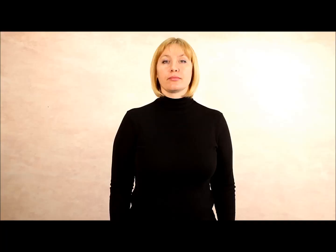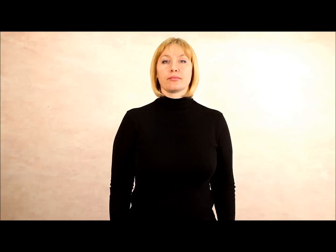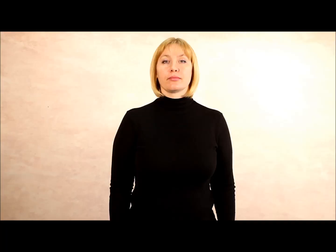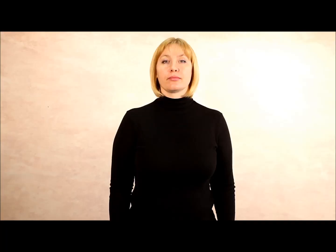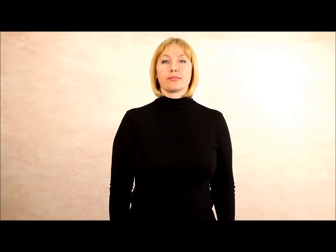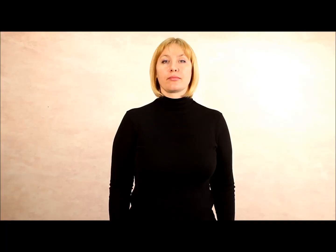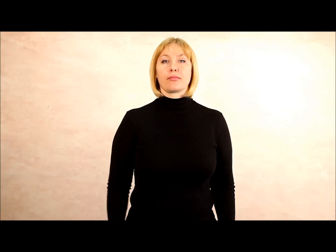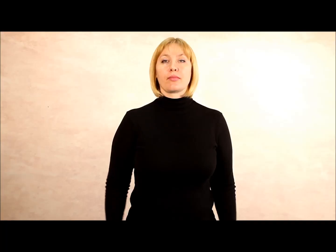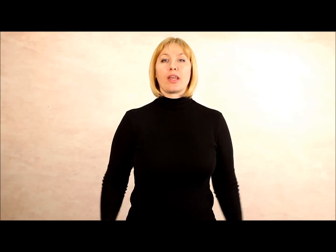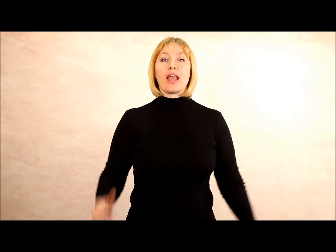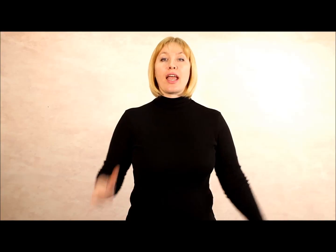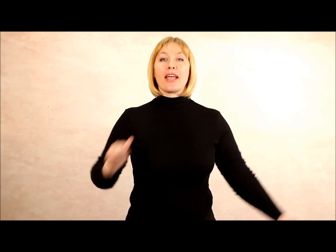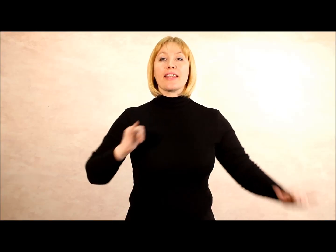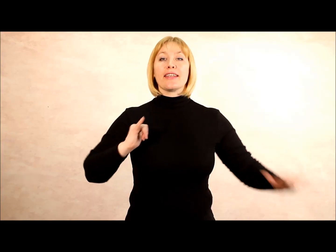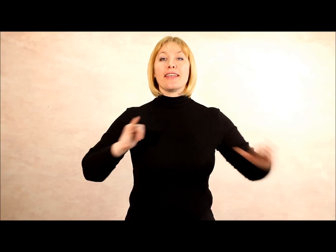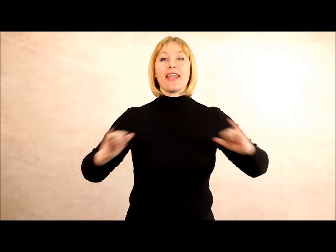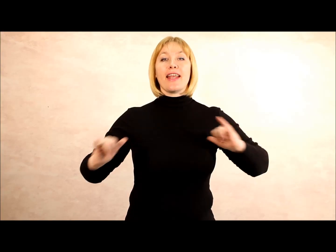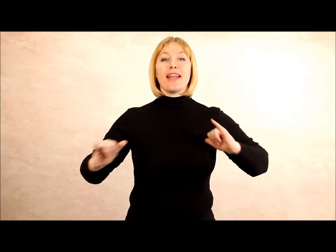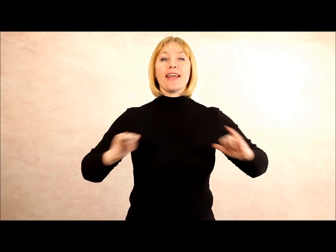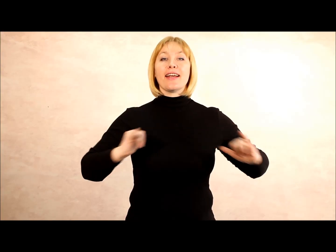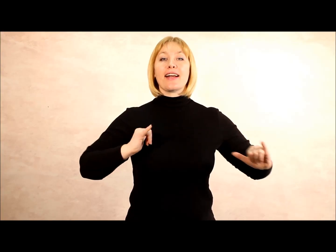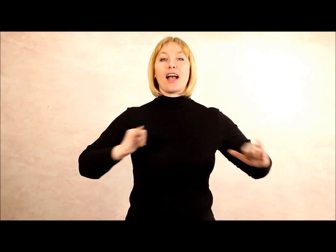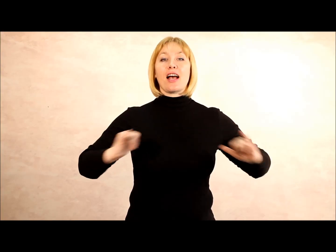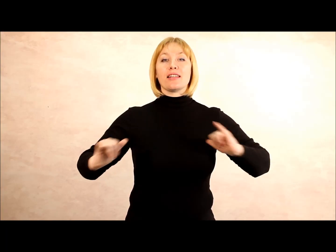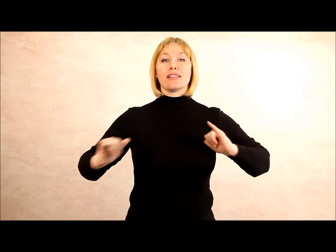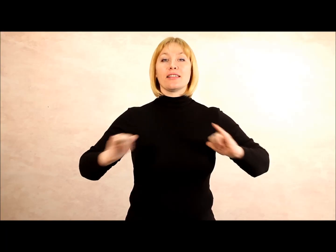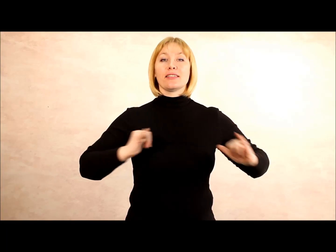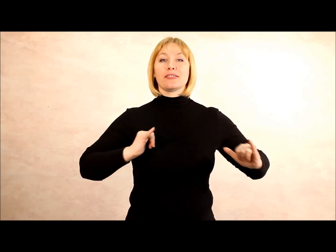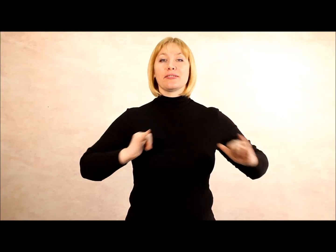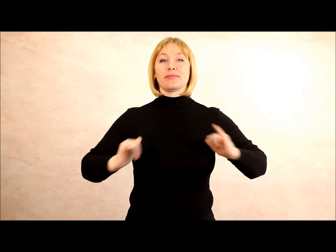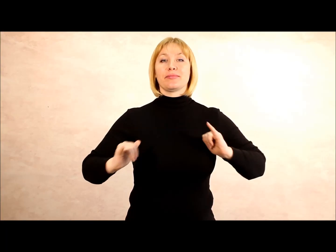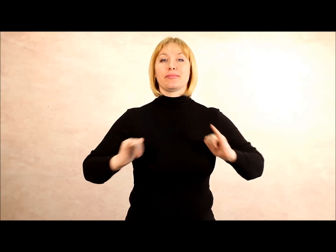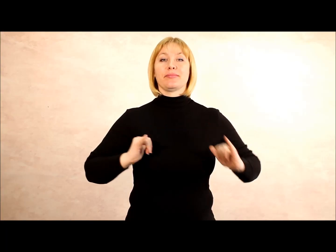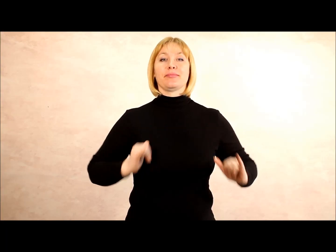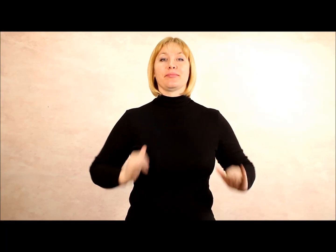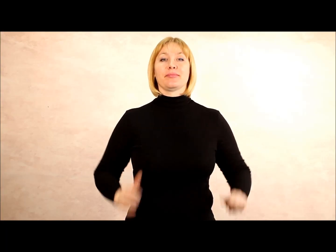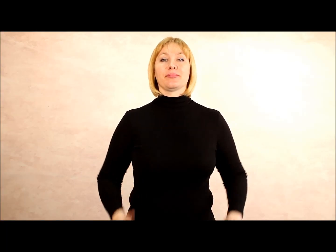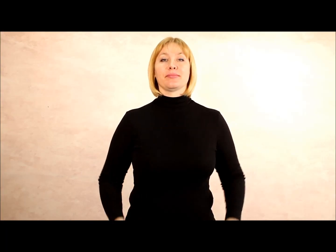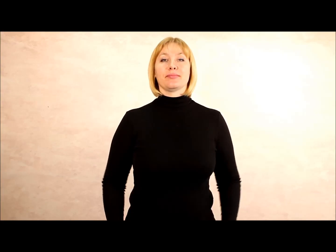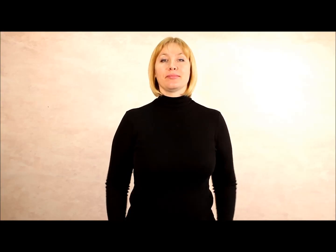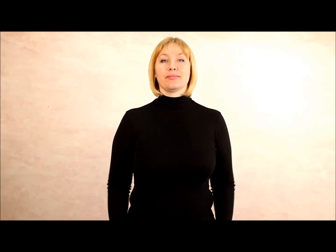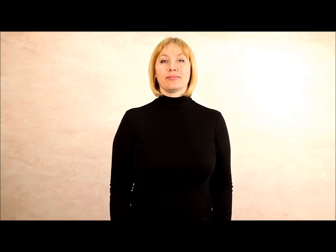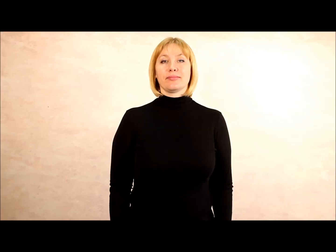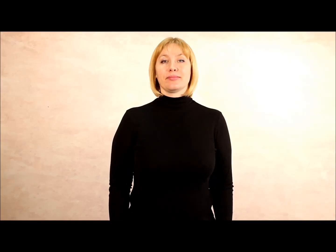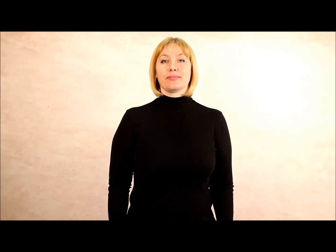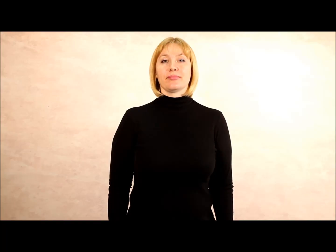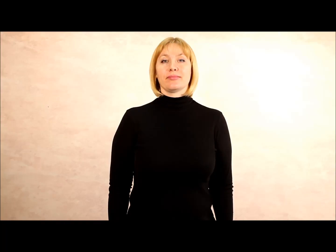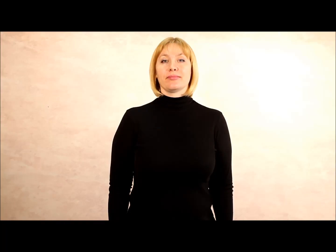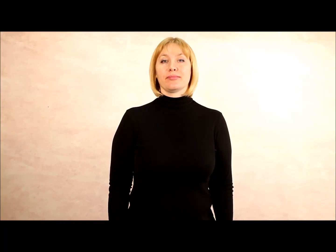Delicat